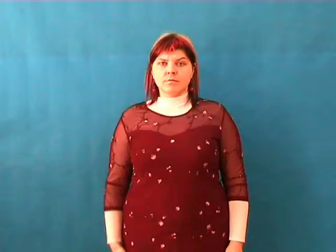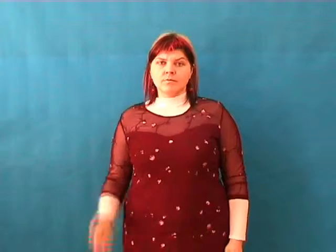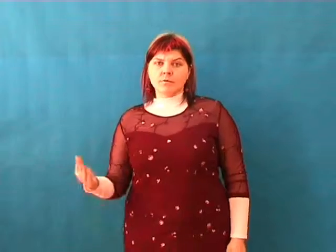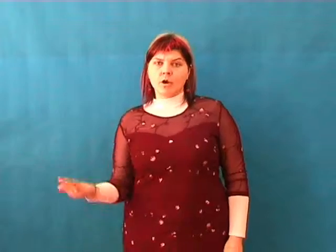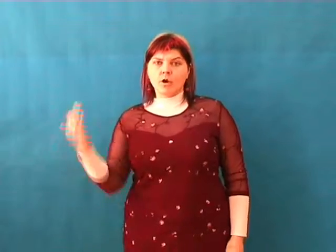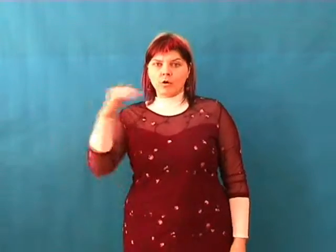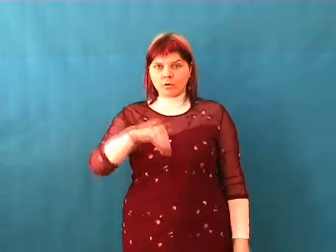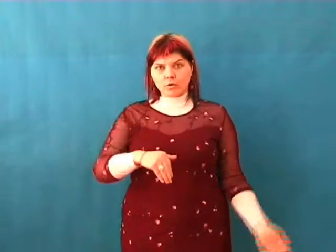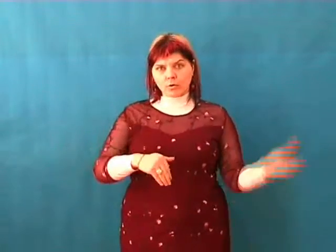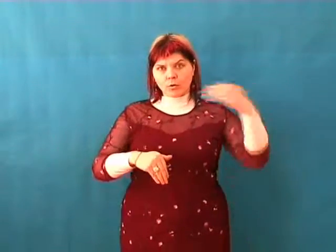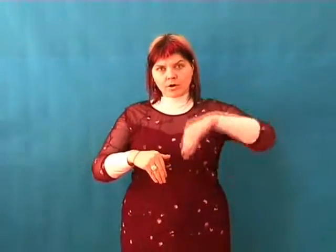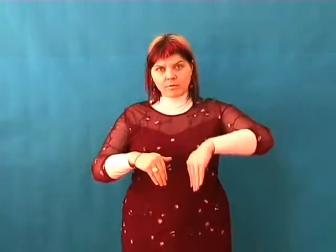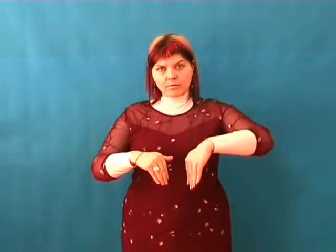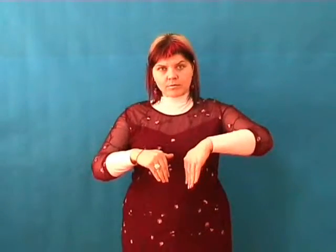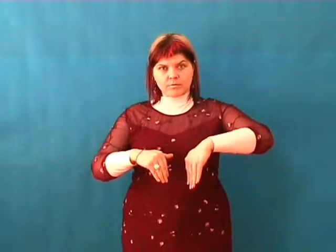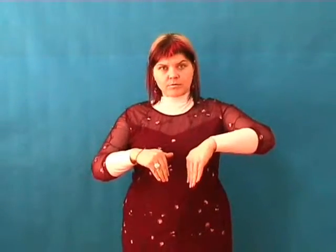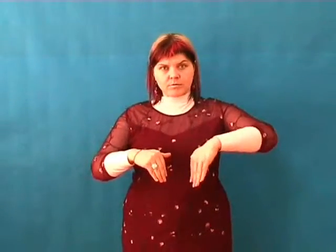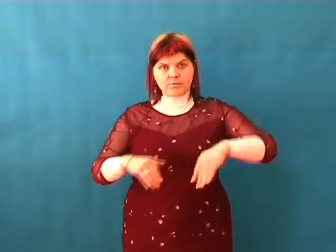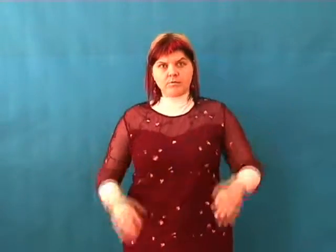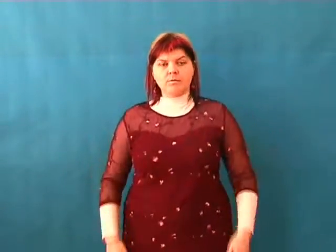góry